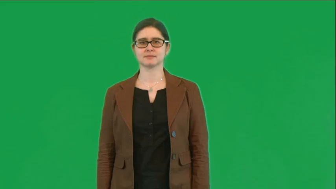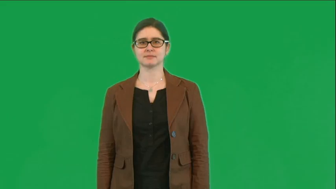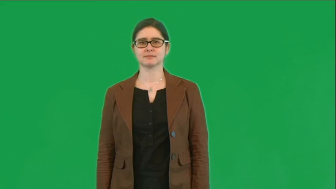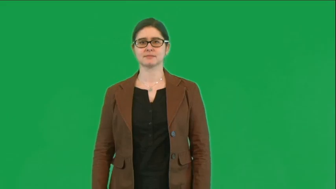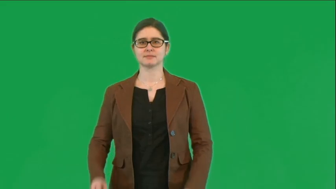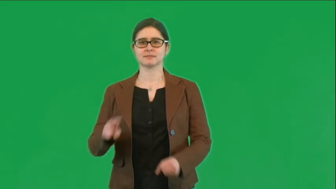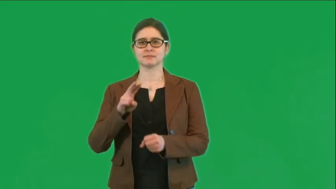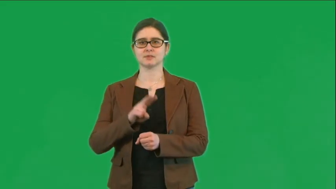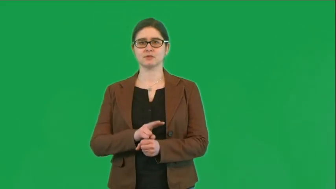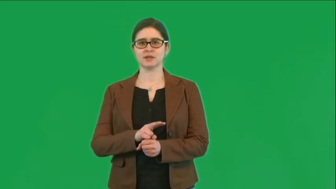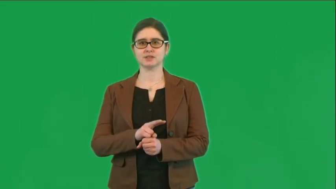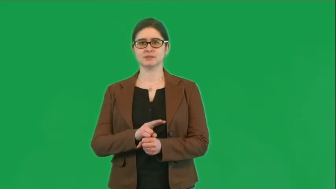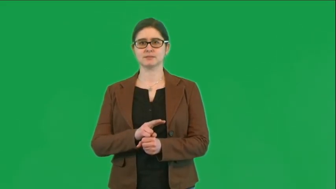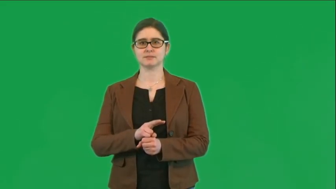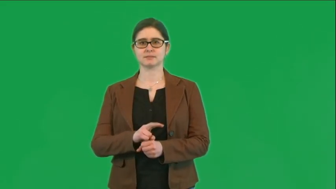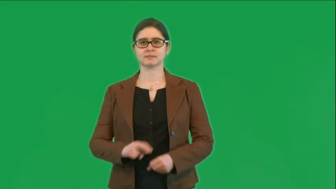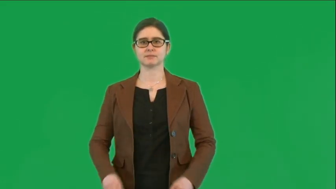ufać